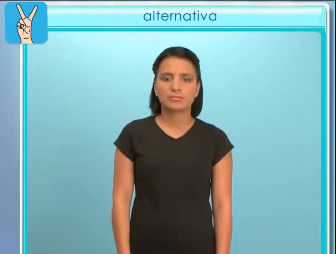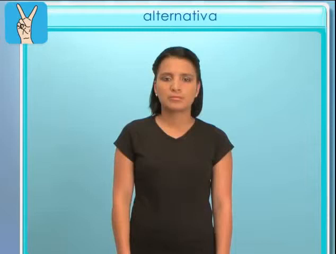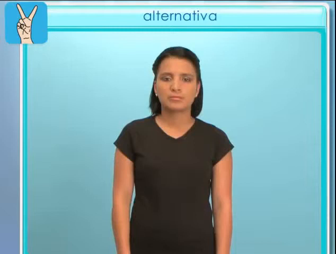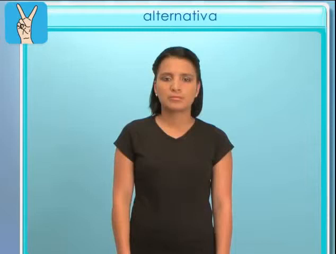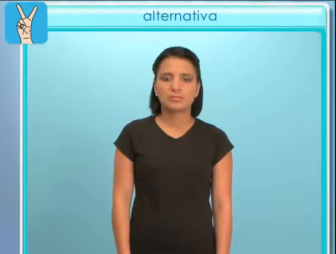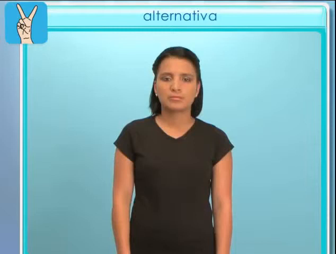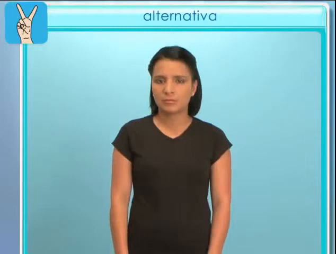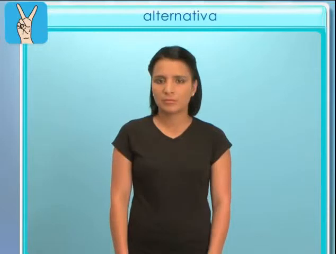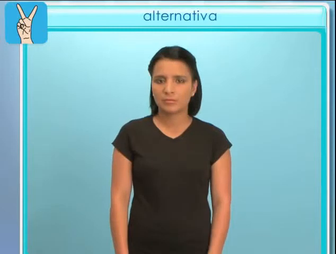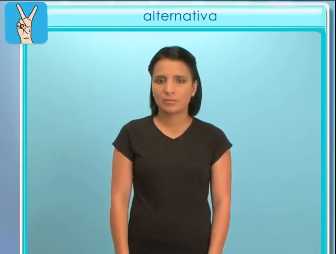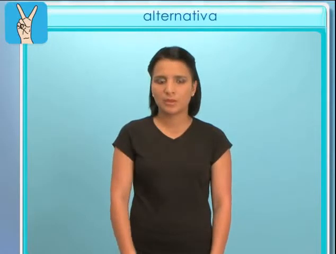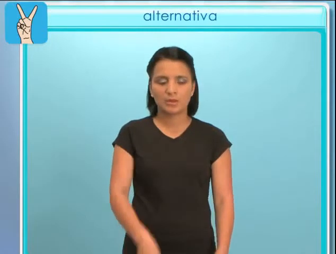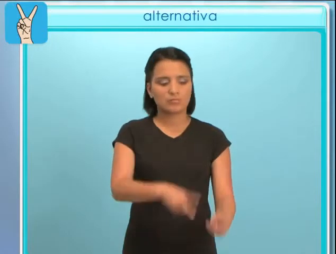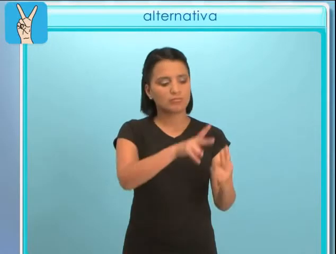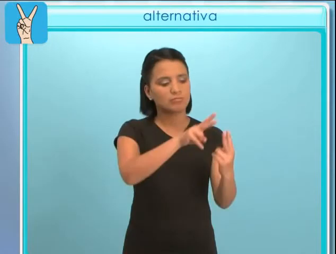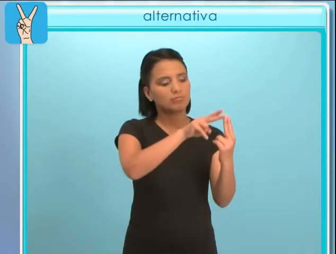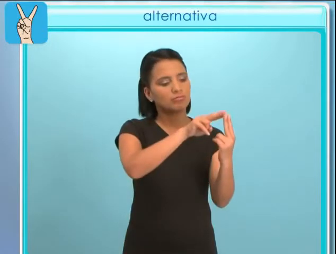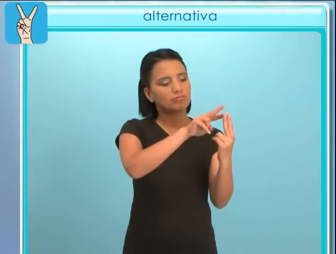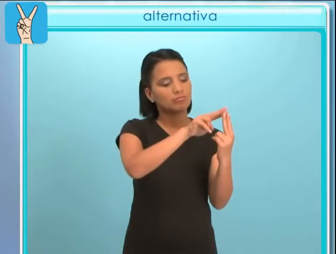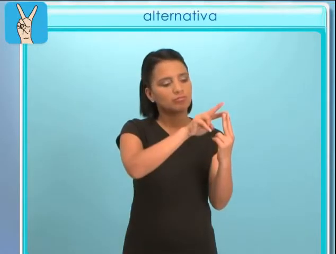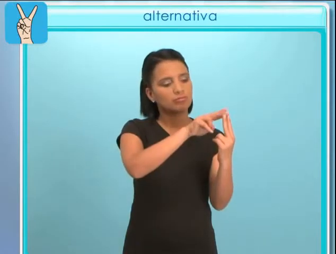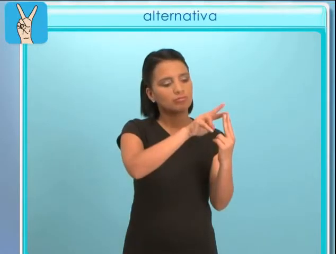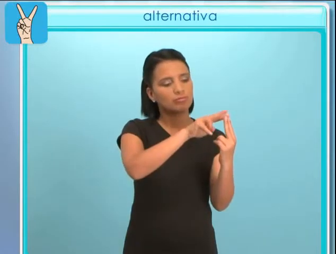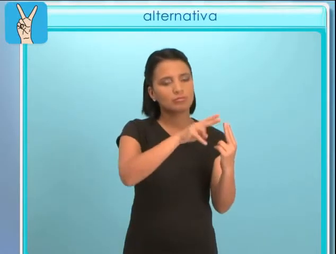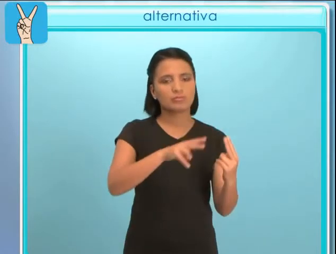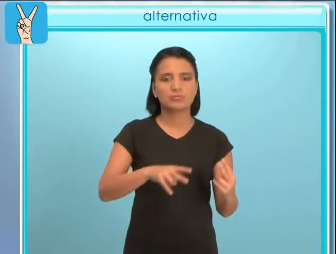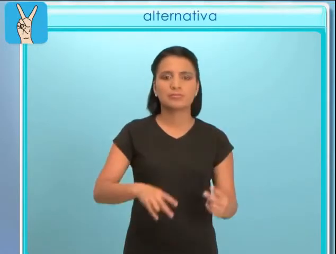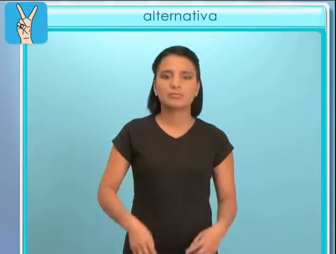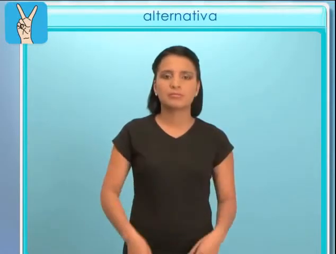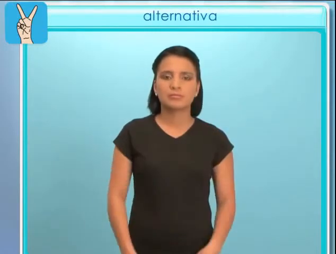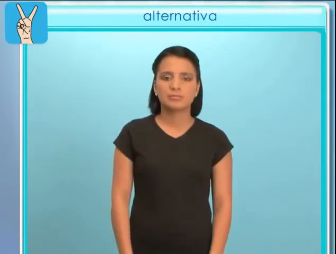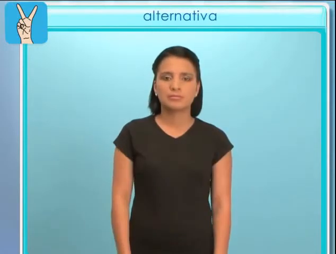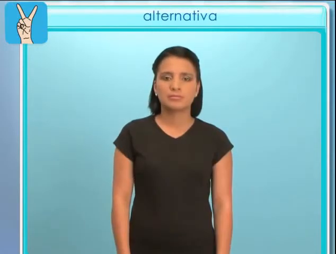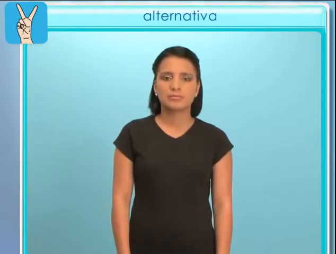ALTERNATIVA